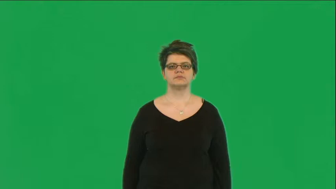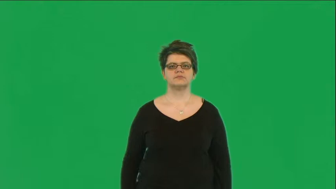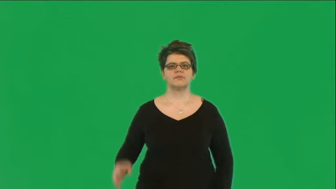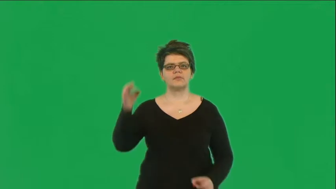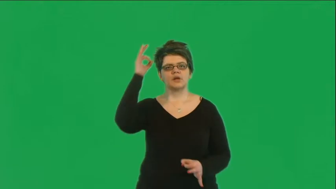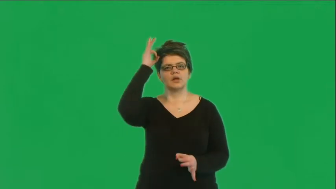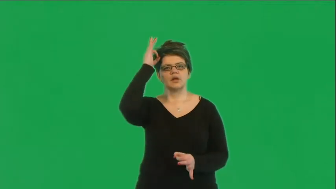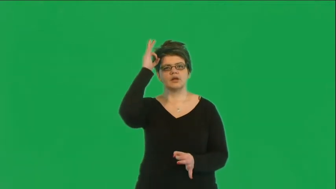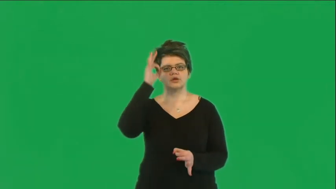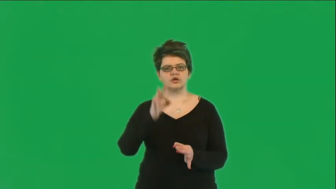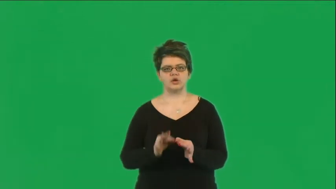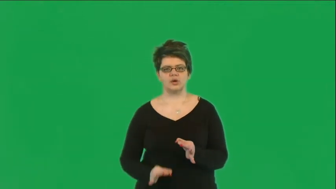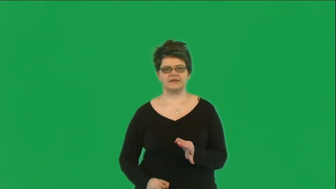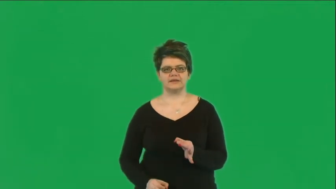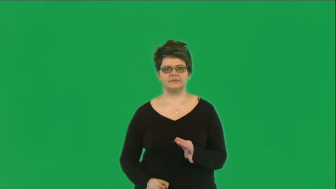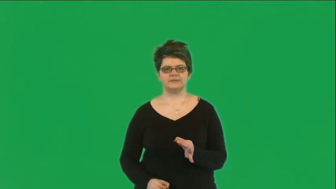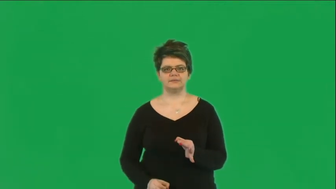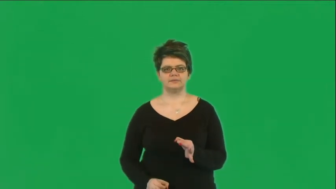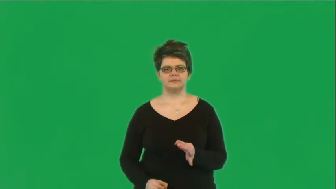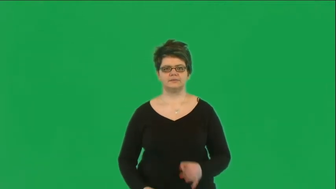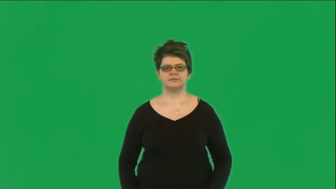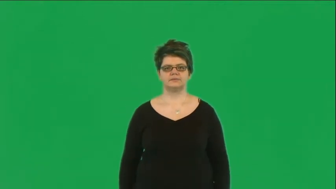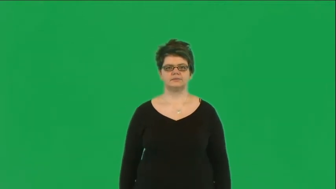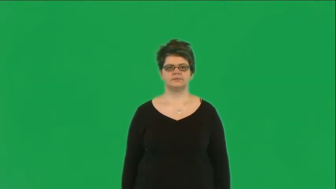dokłany